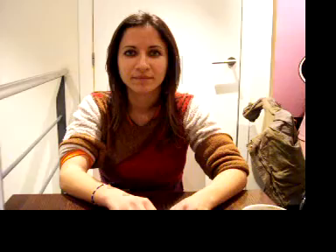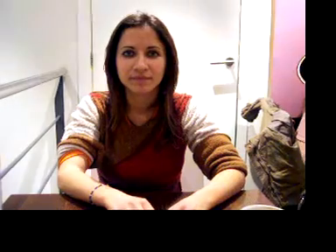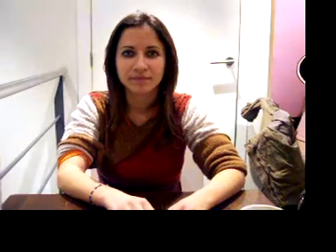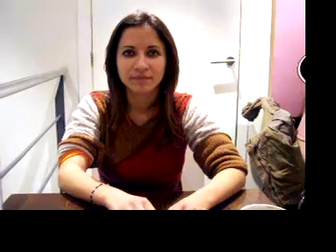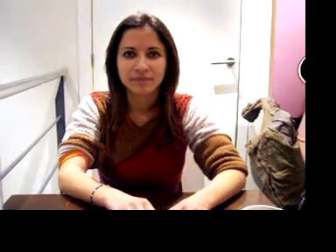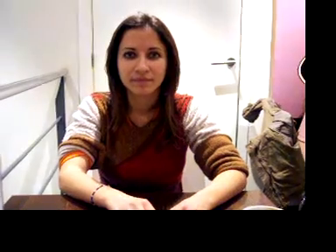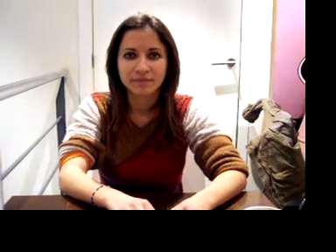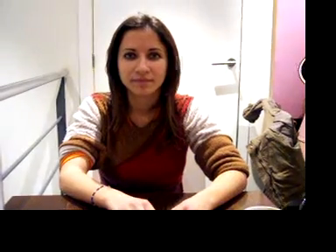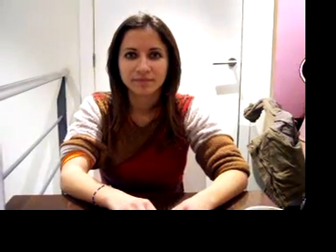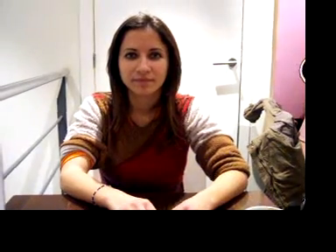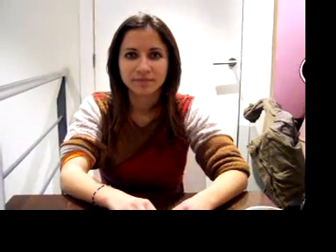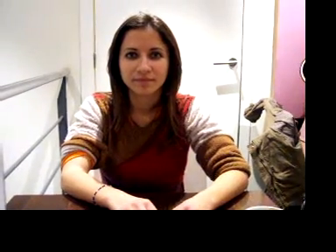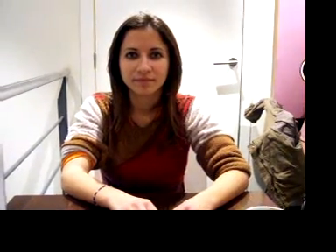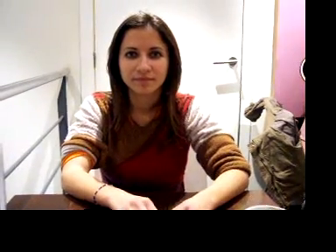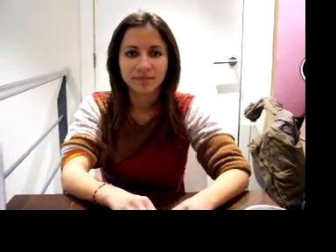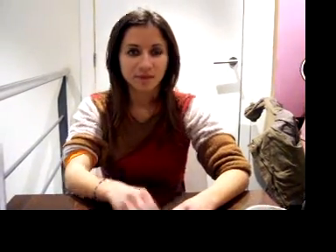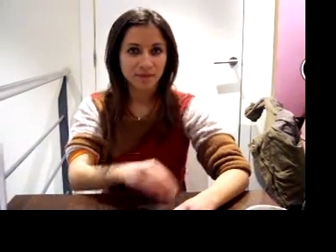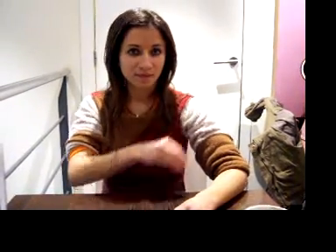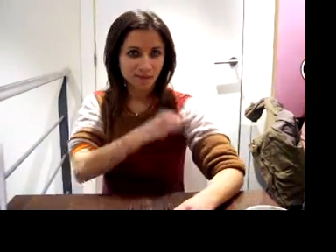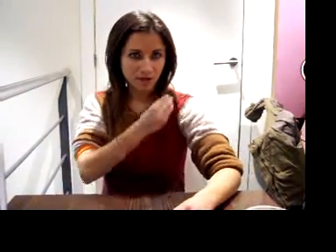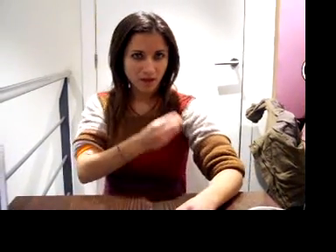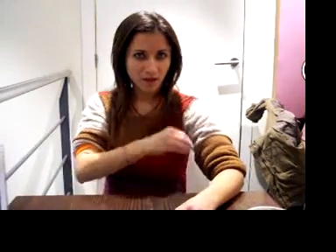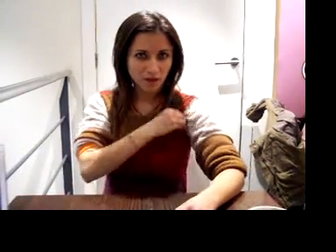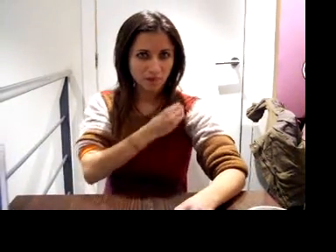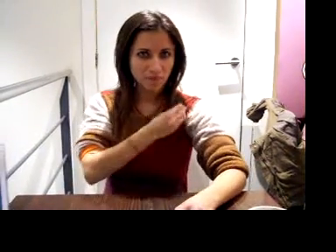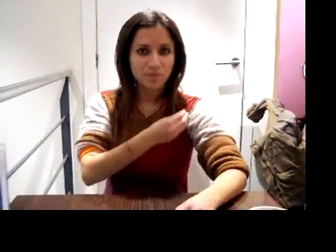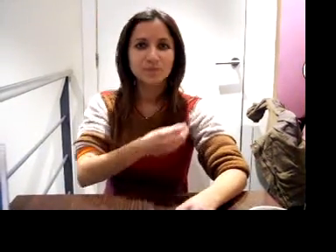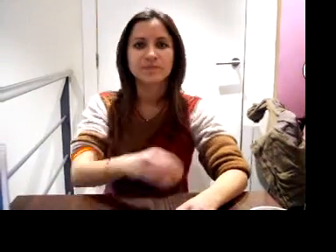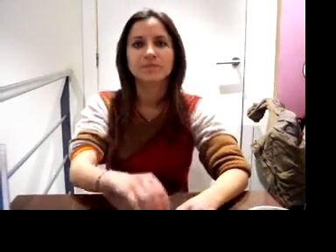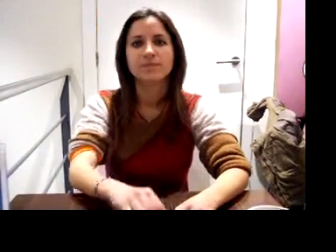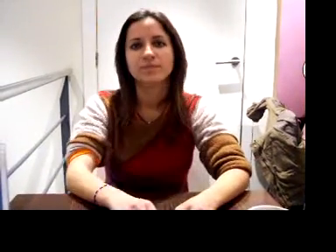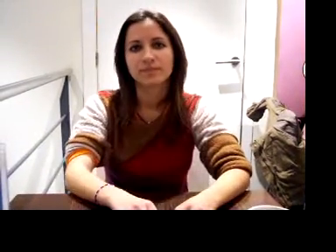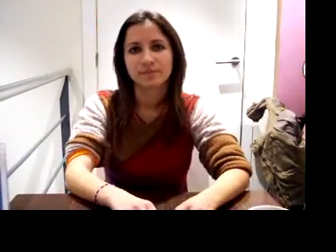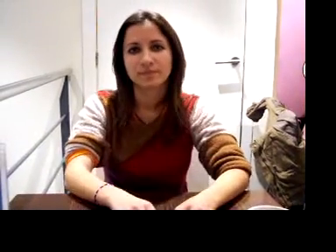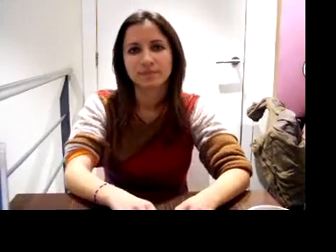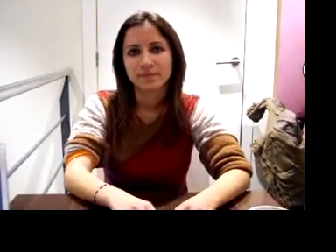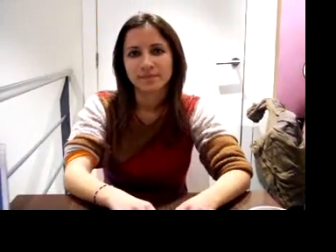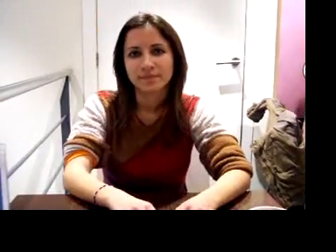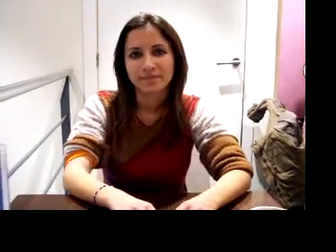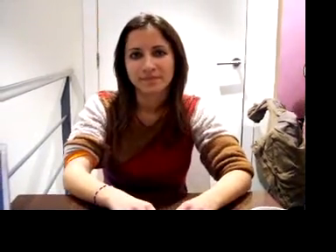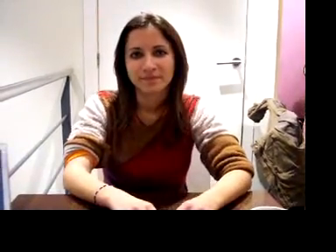morat